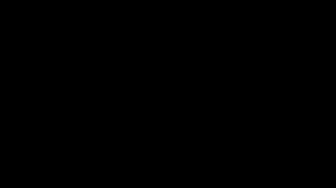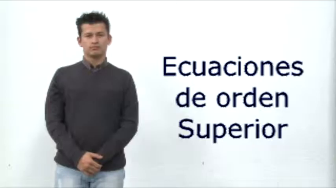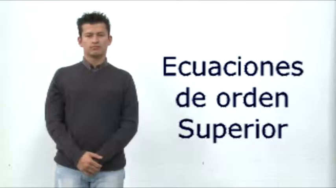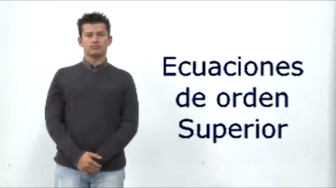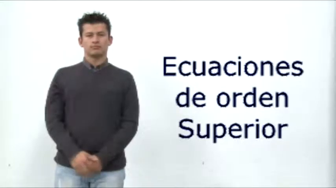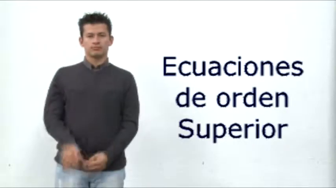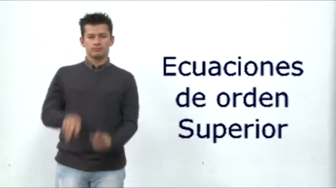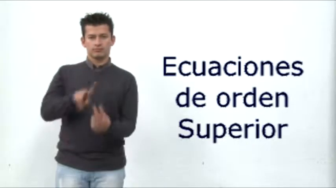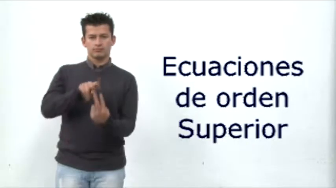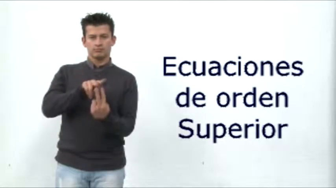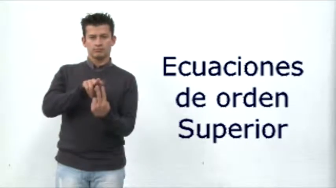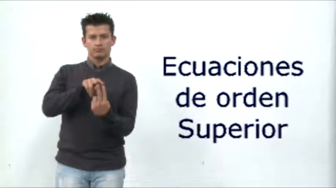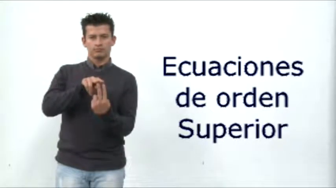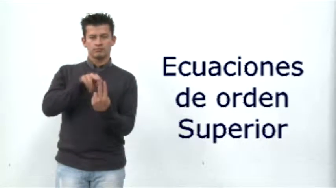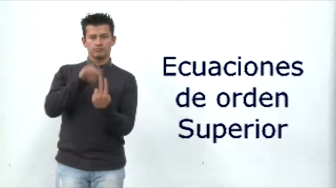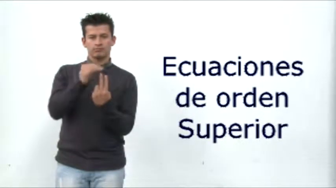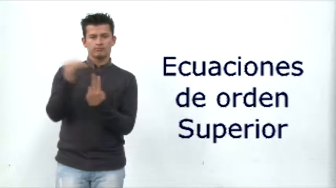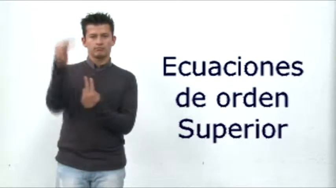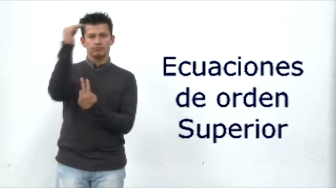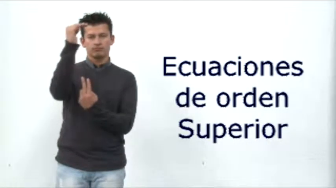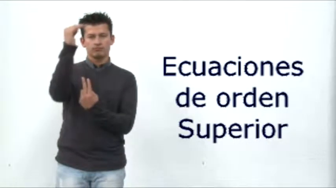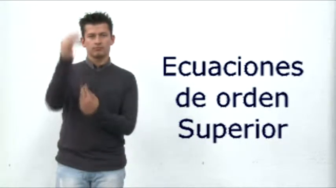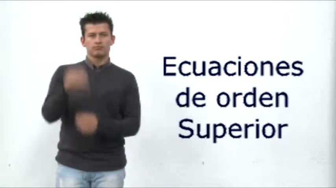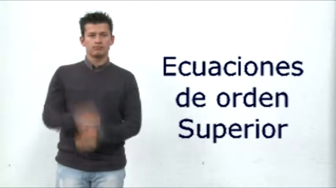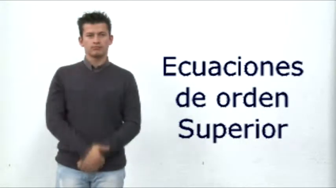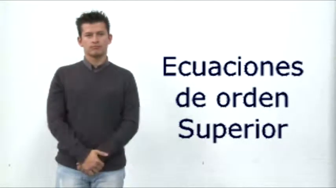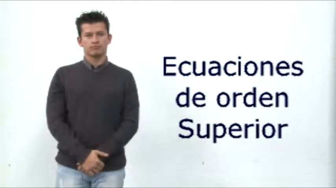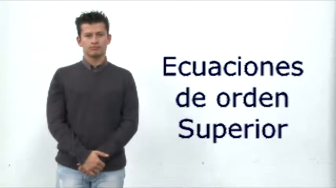Ecuaciones de Orden Superior